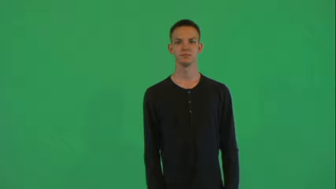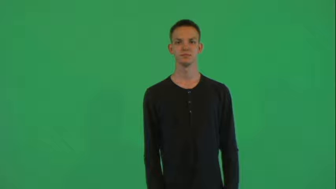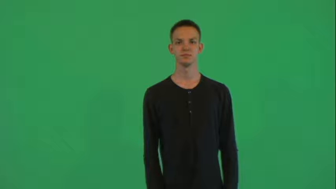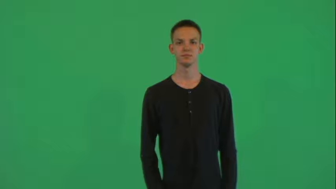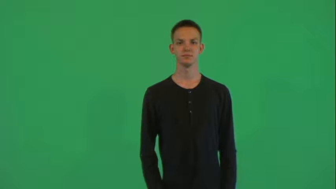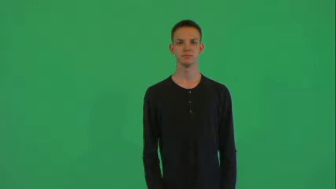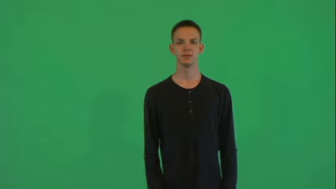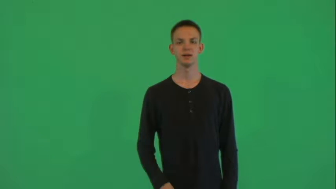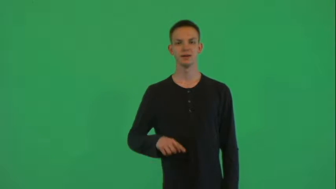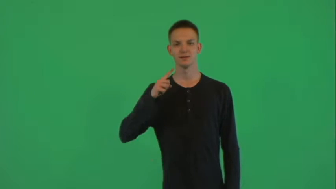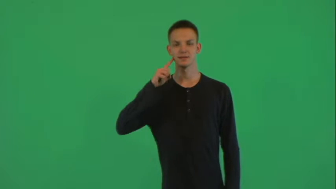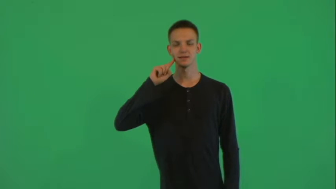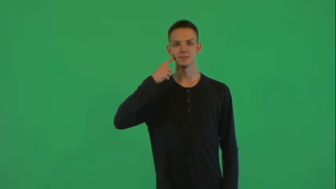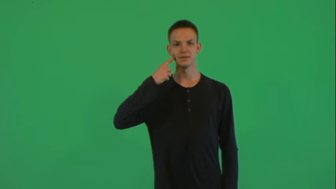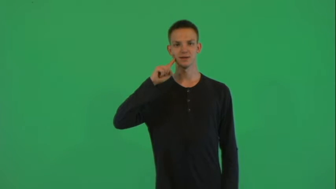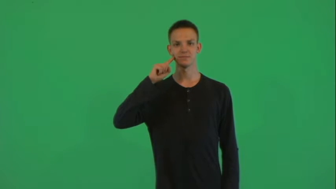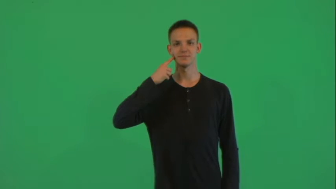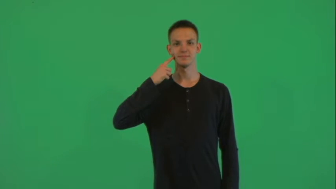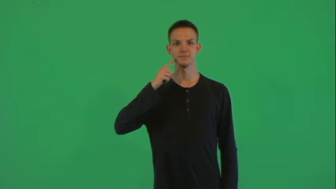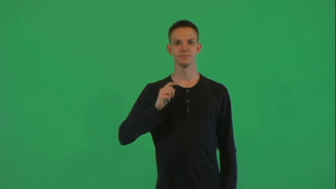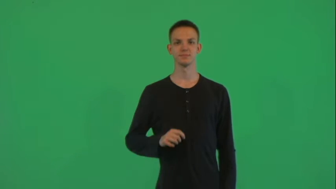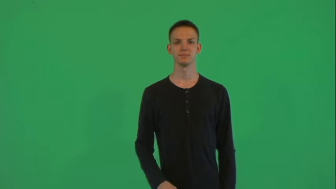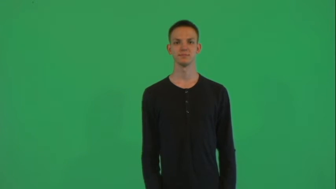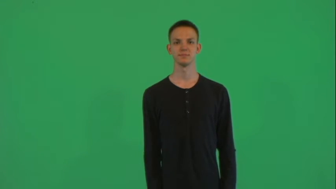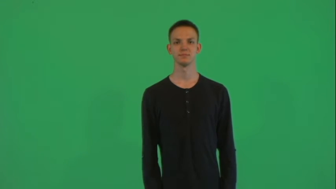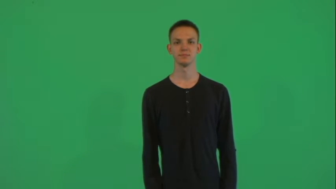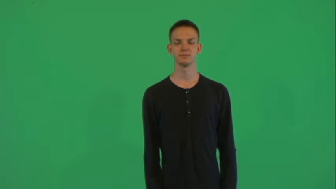zabawa